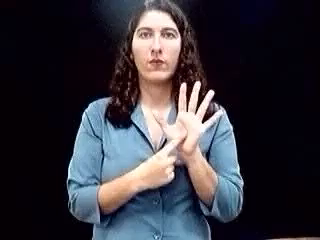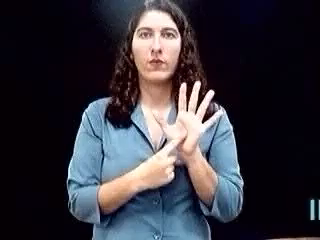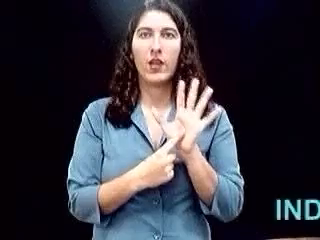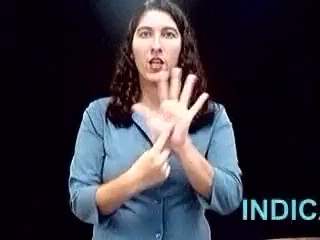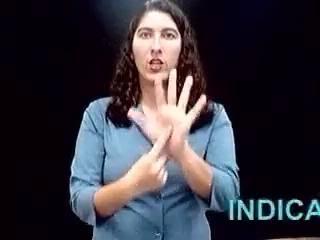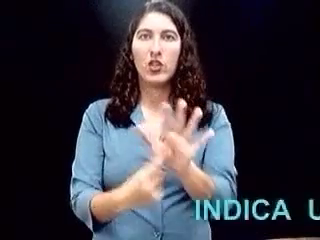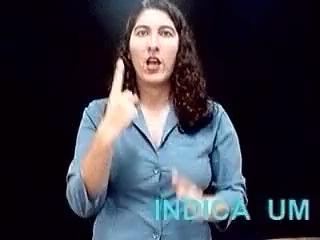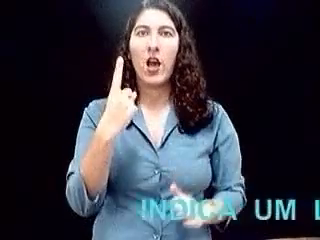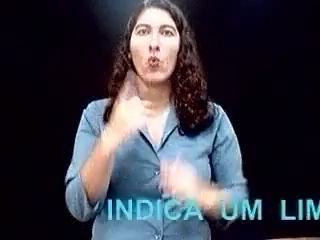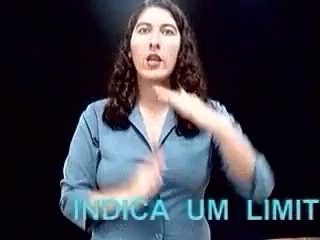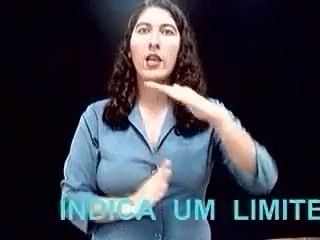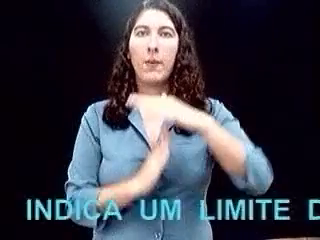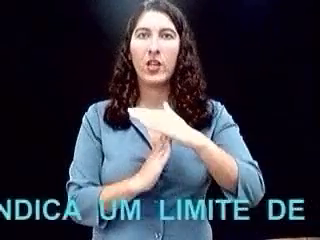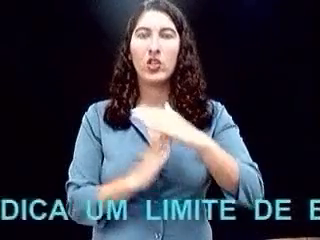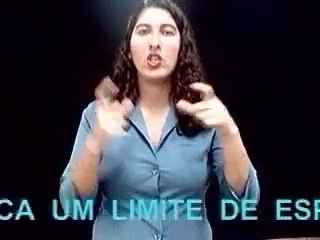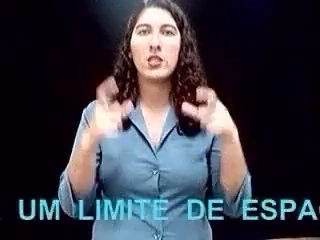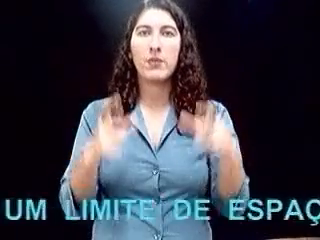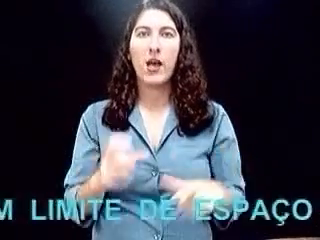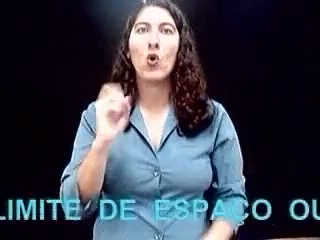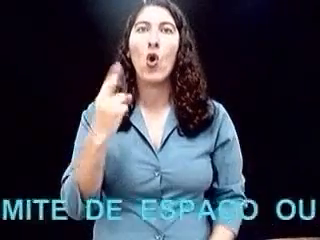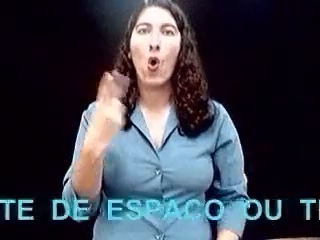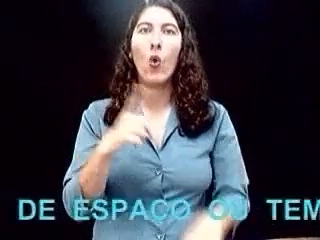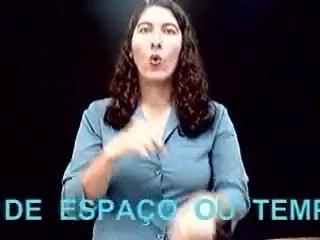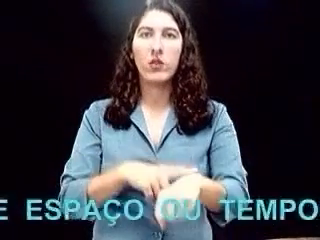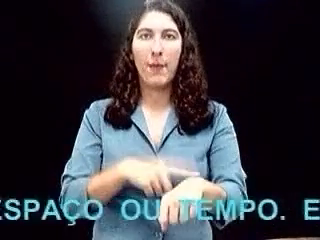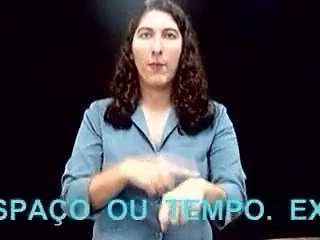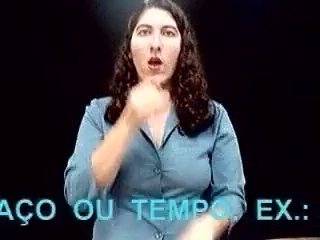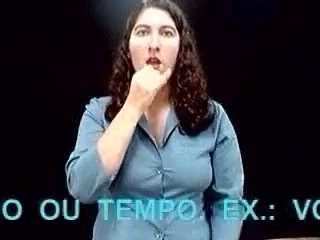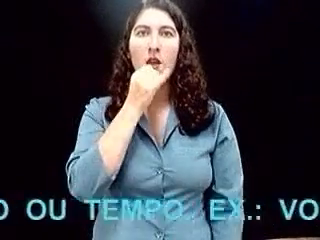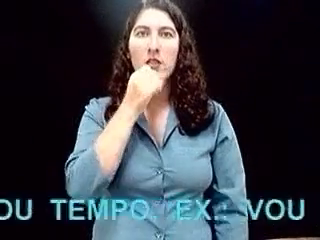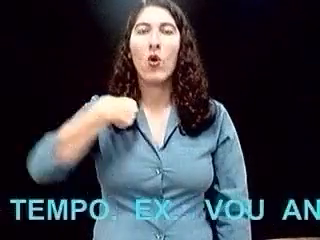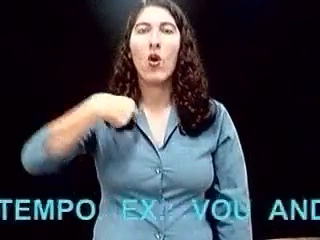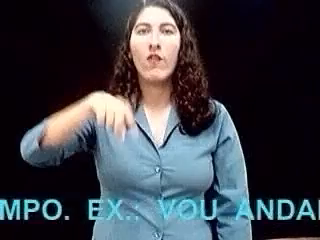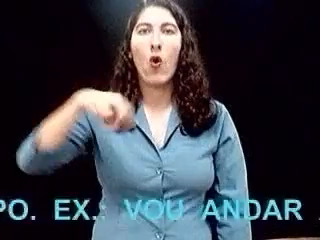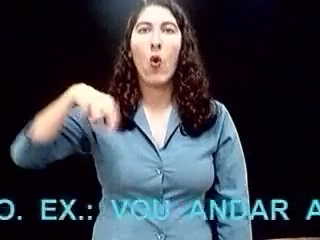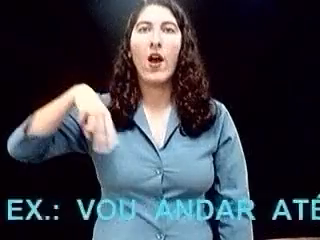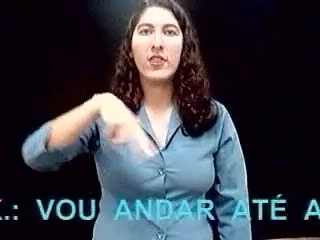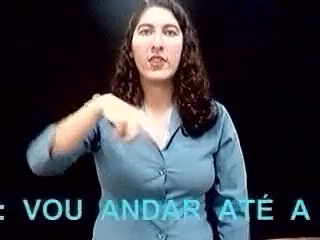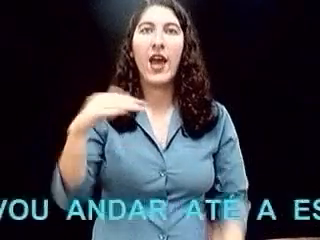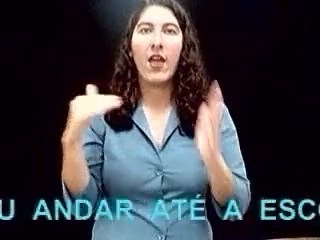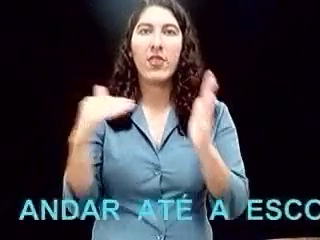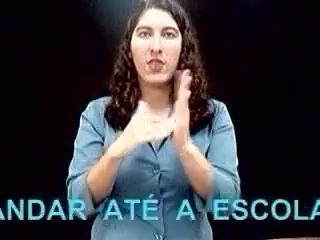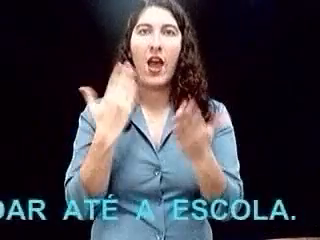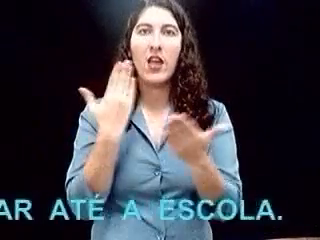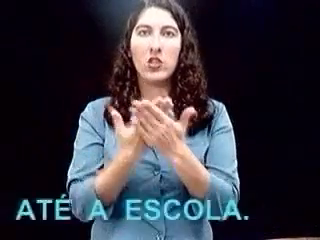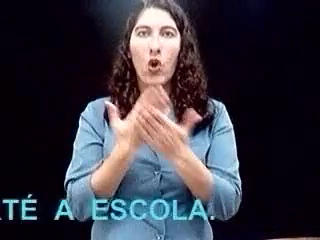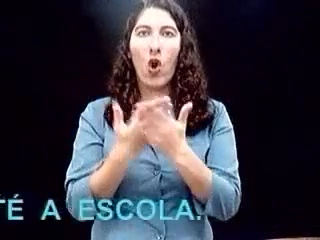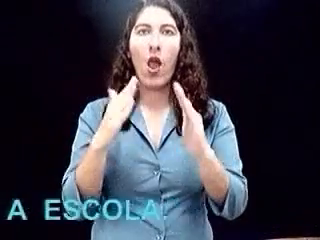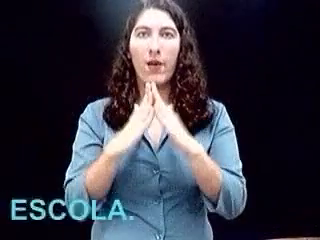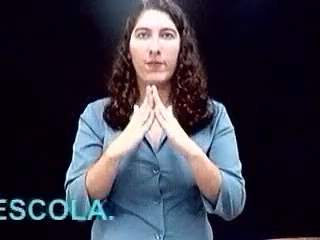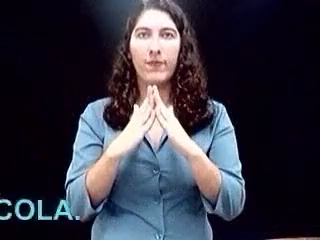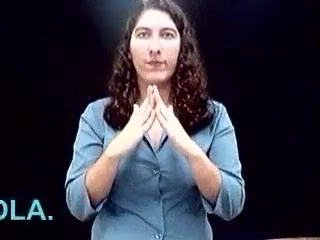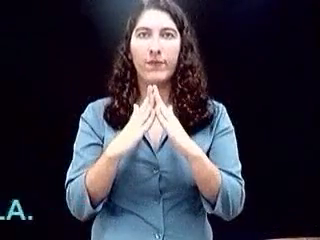aate